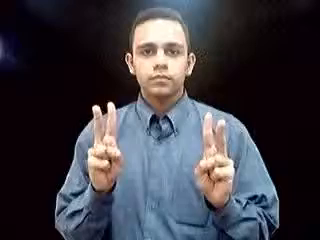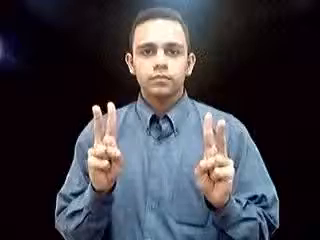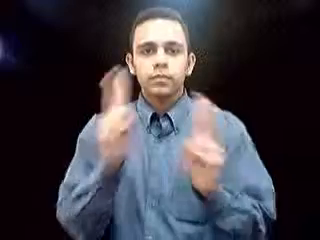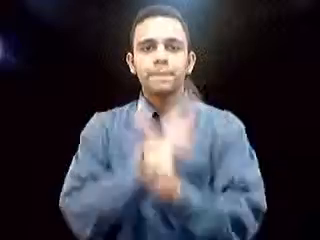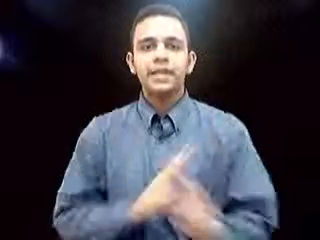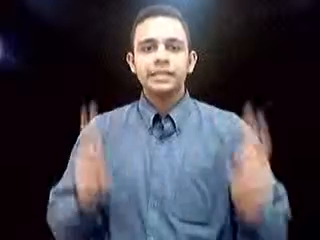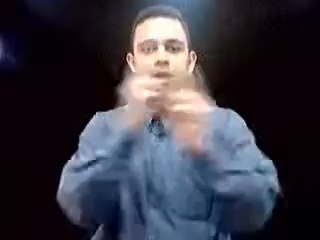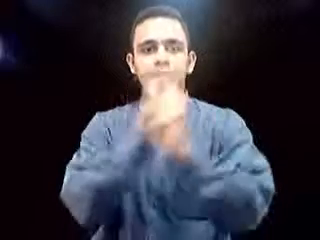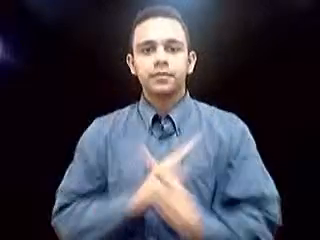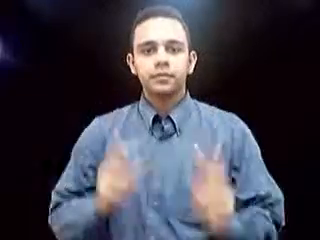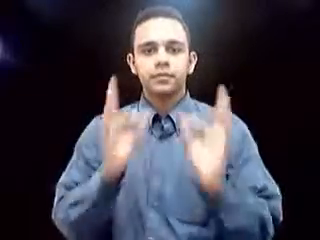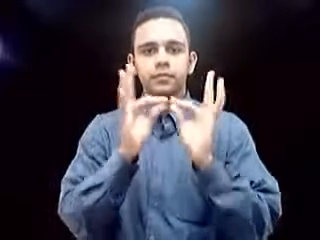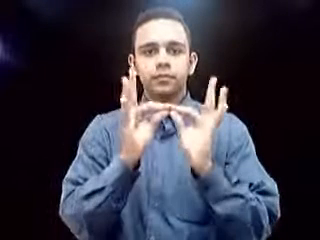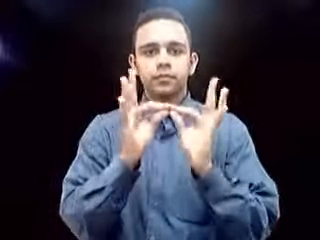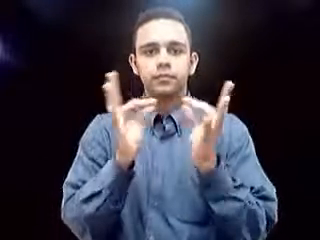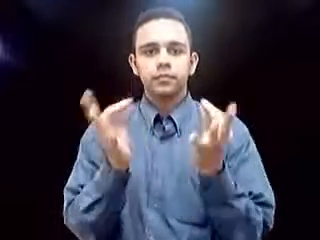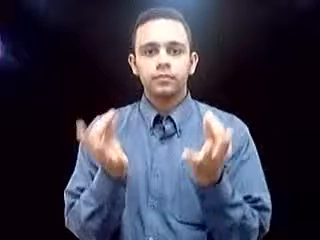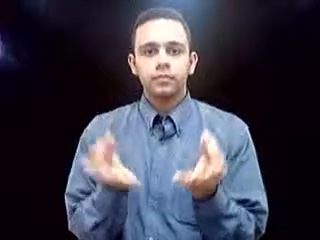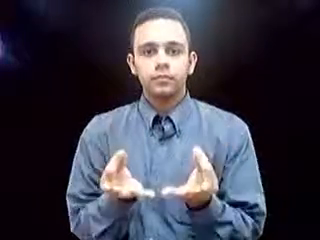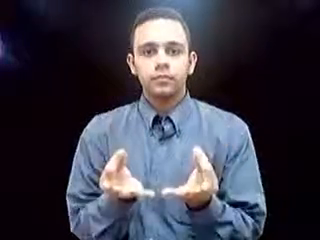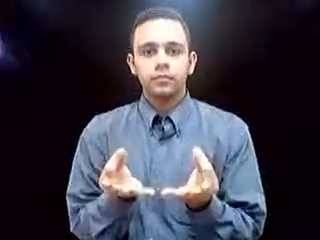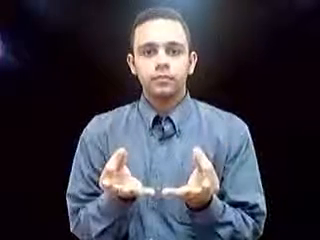brisa